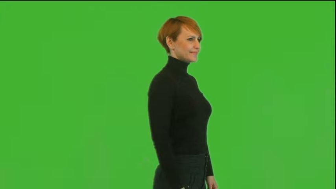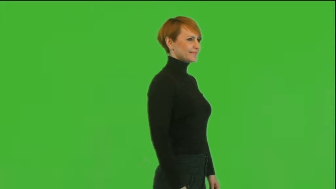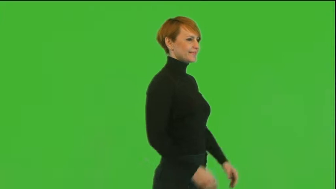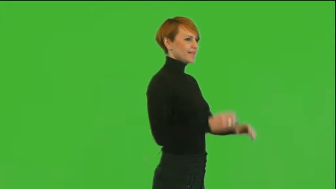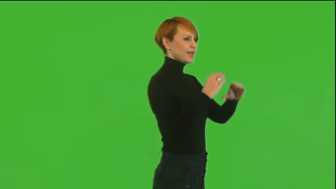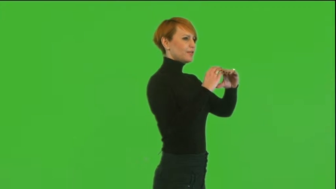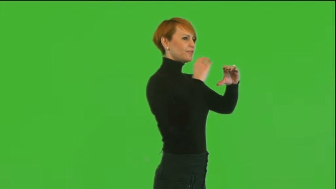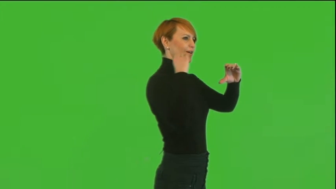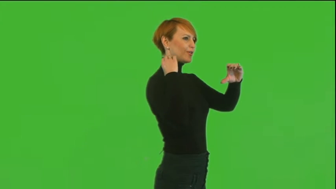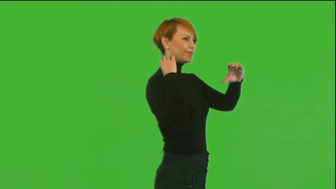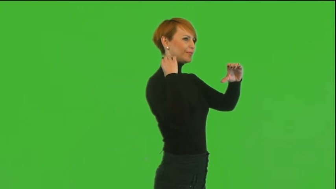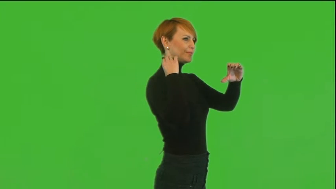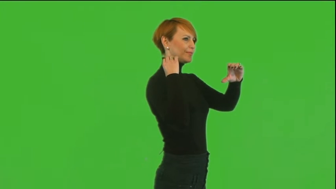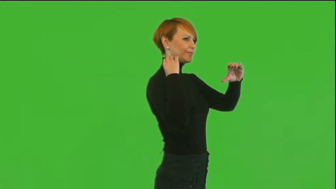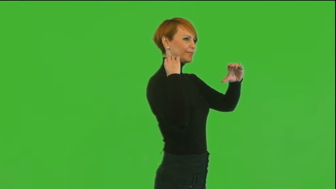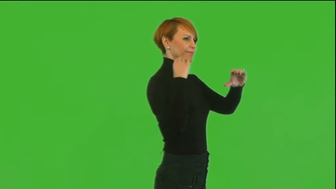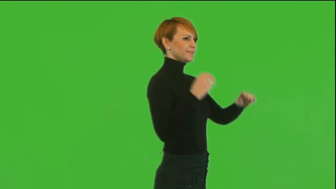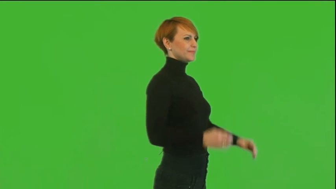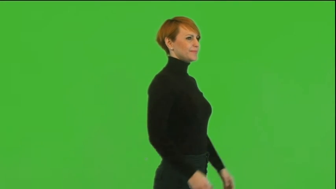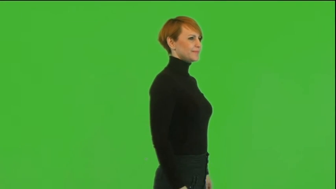wagon